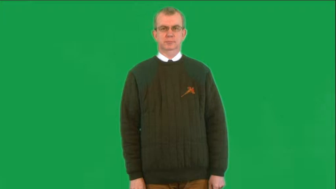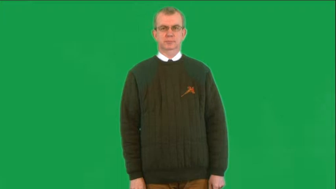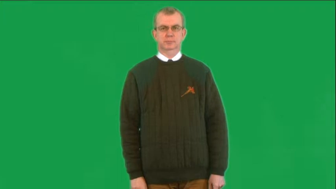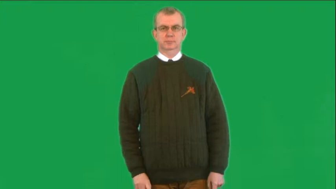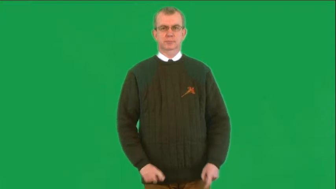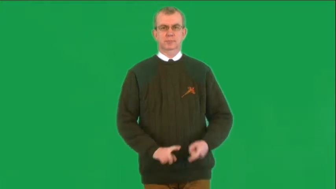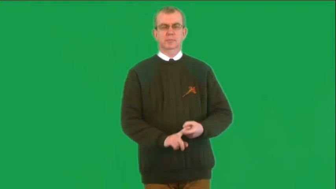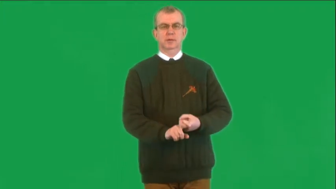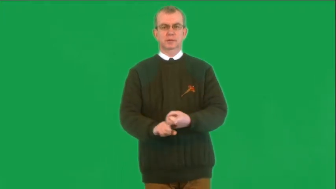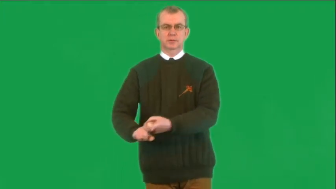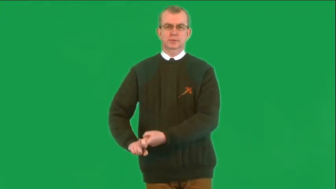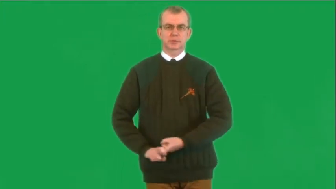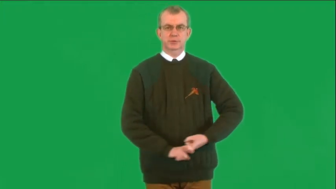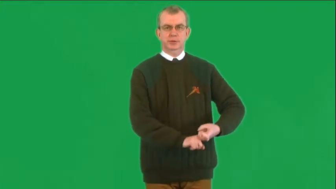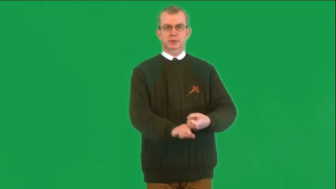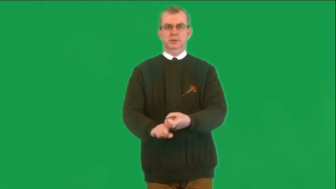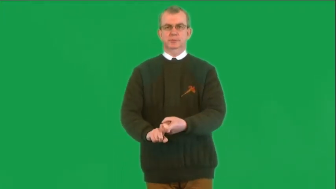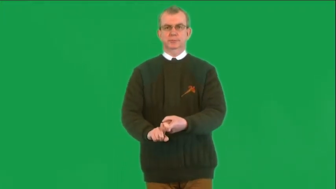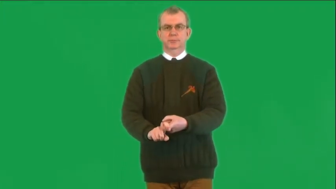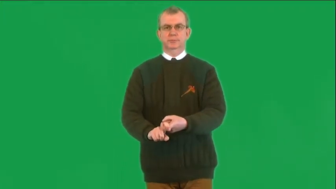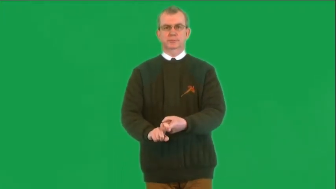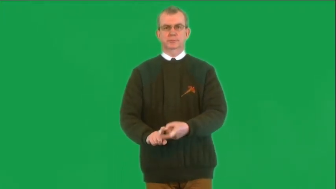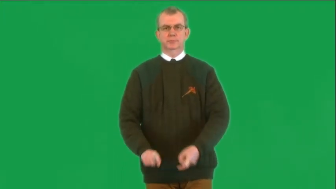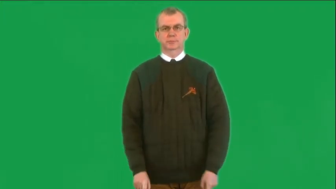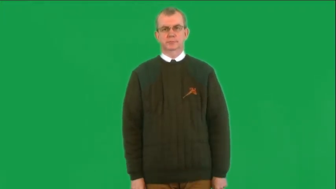związek